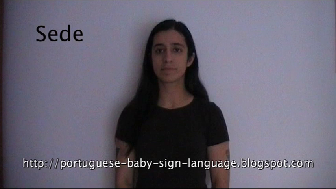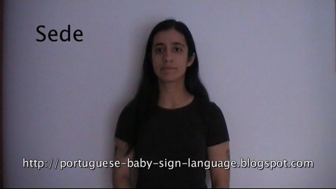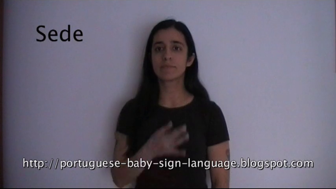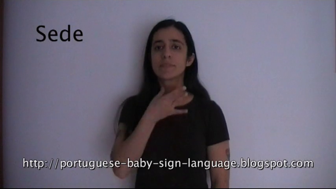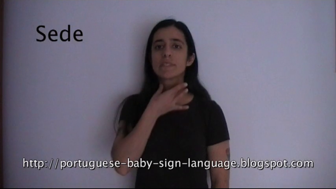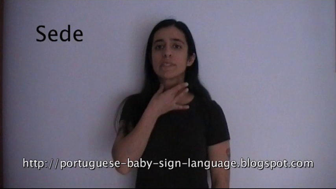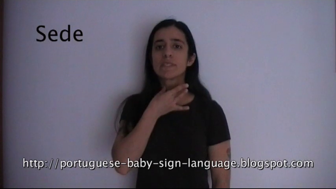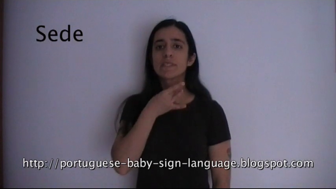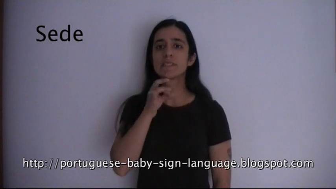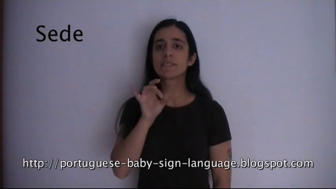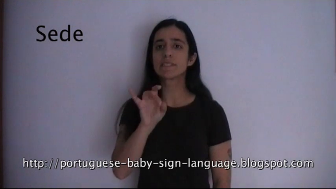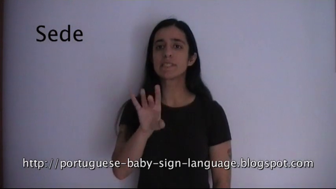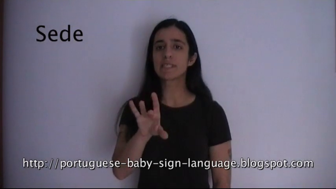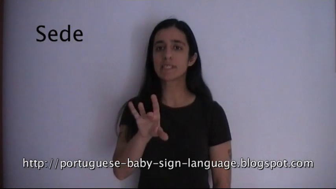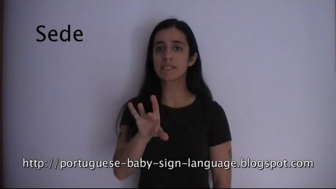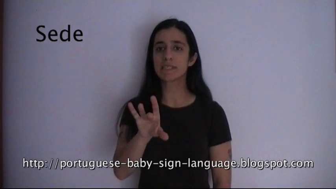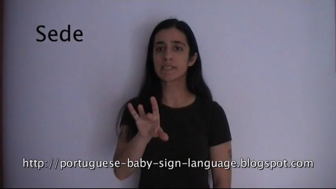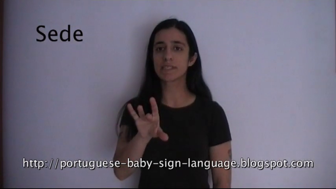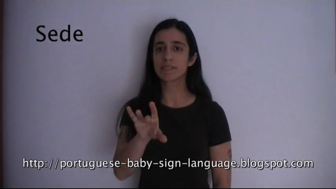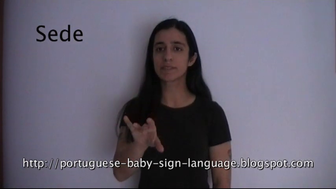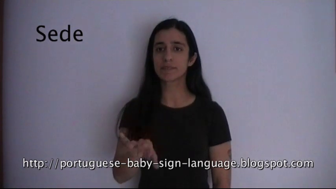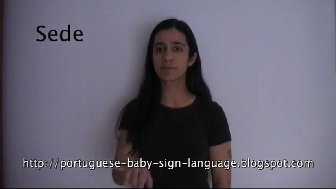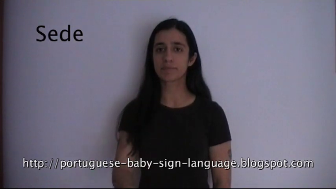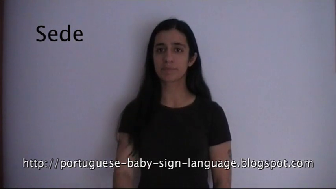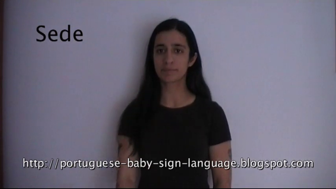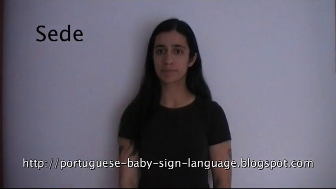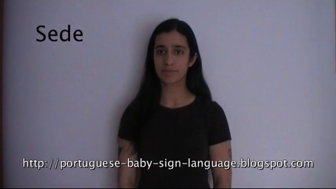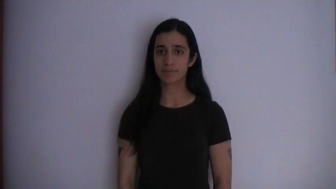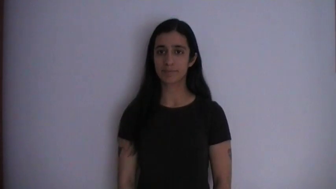sede